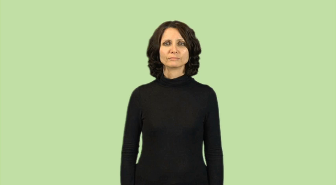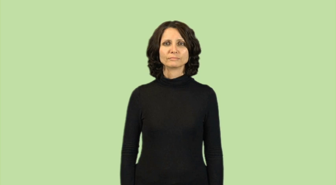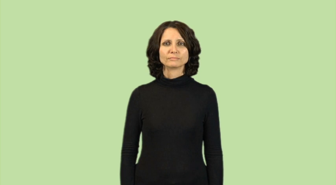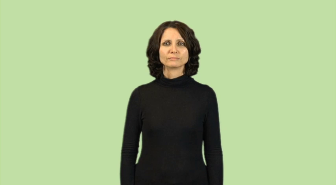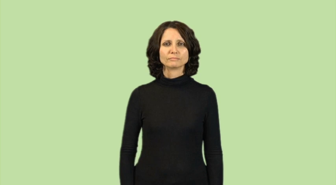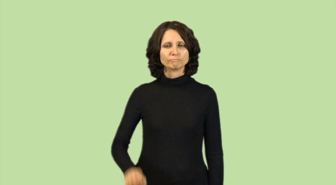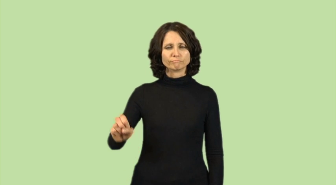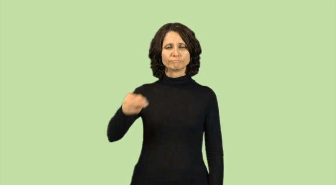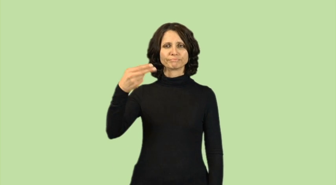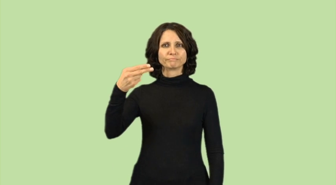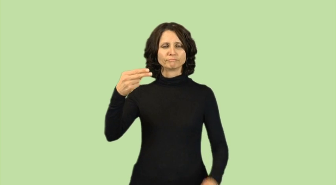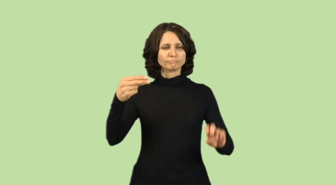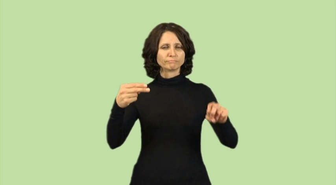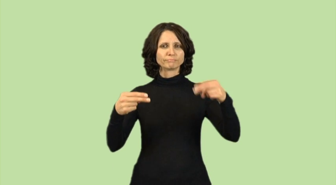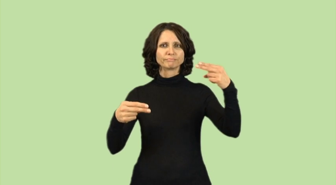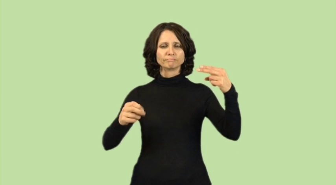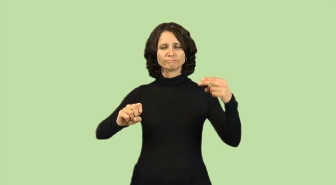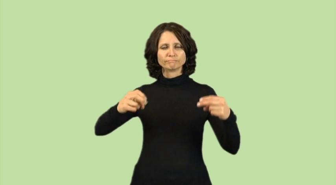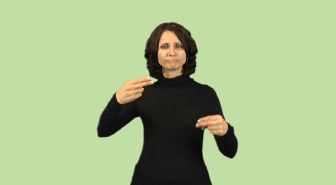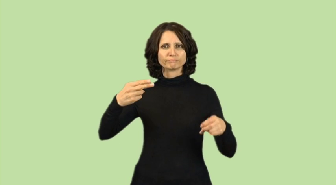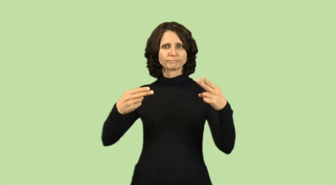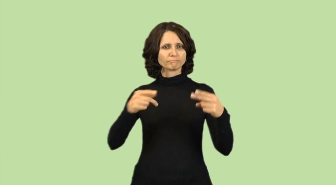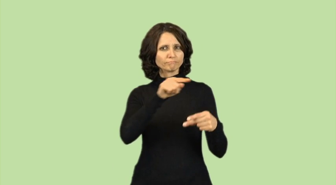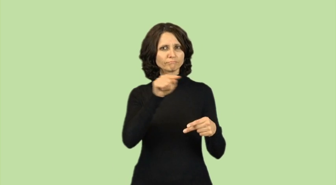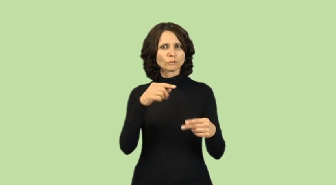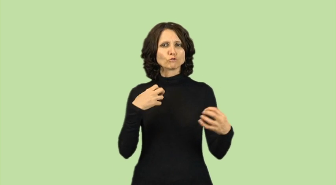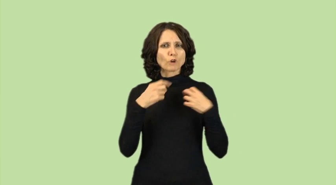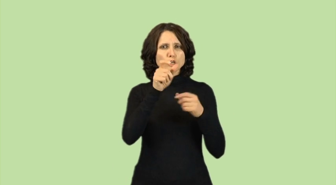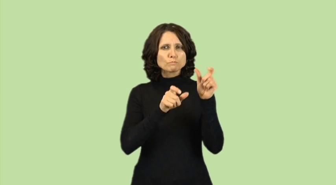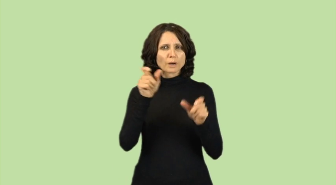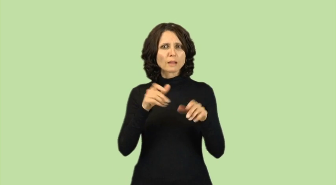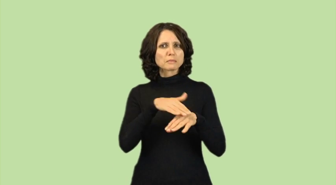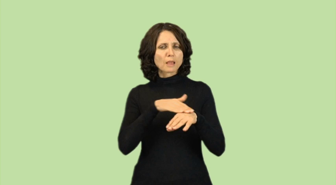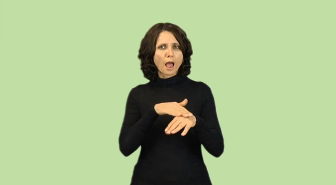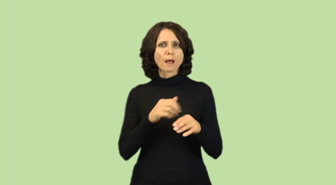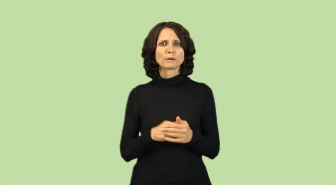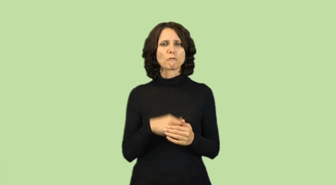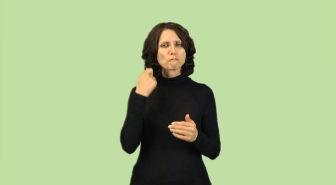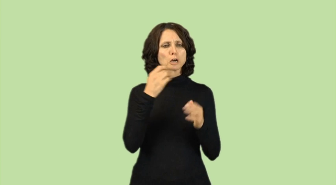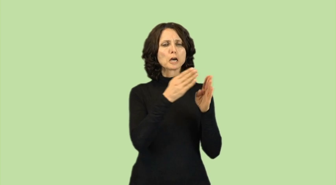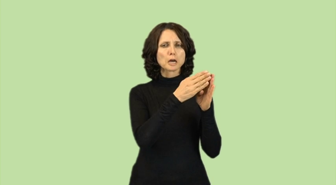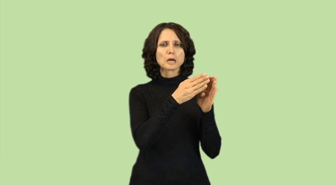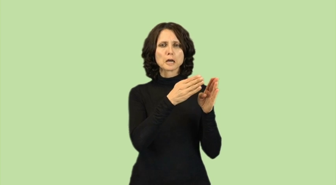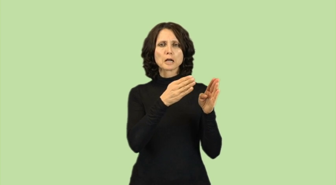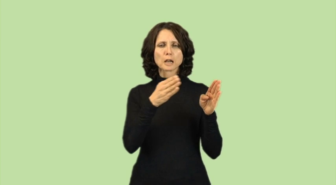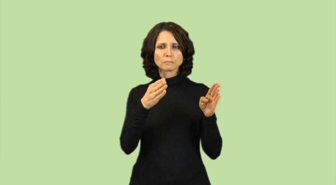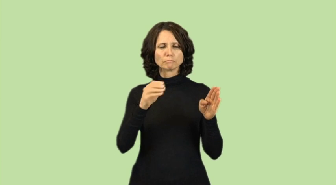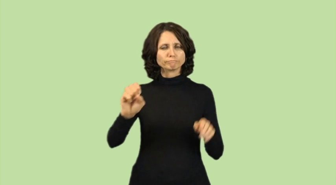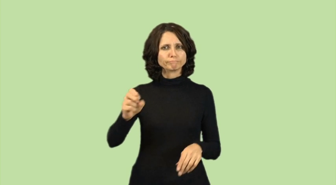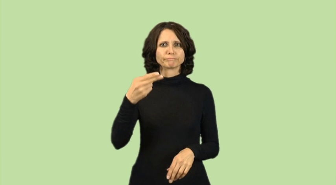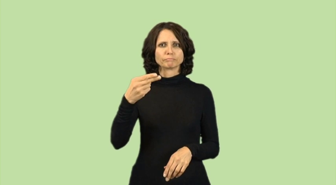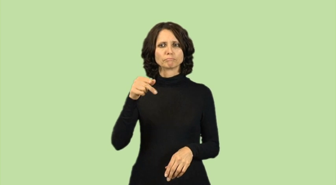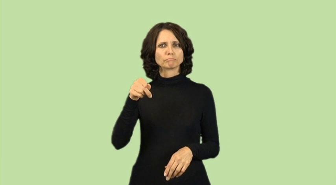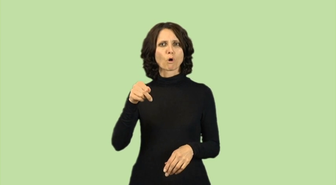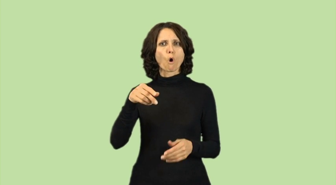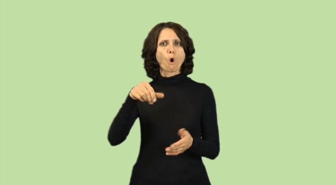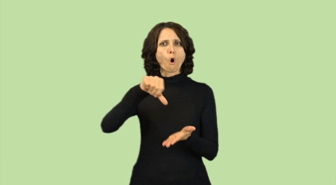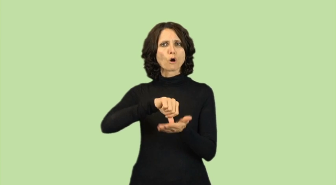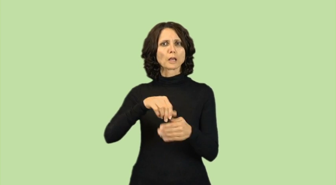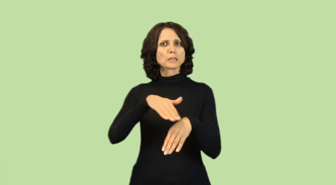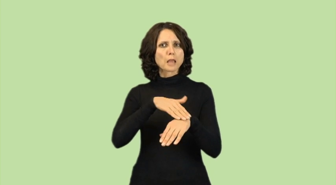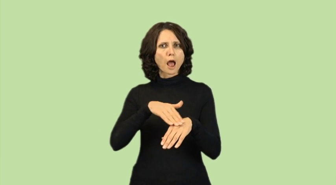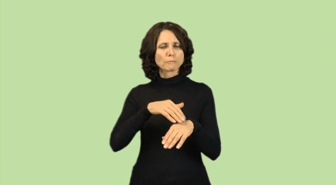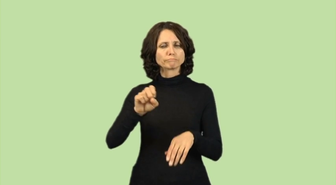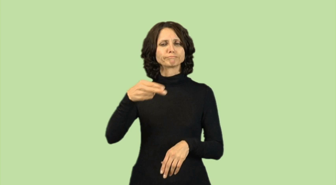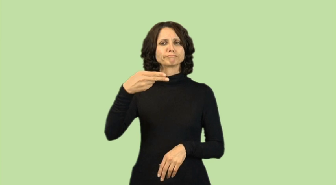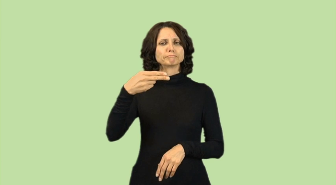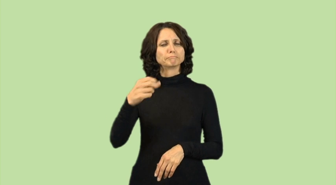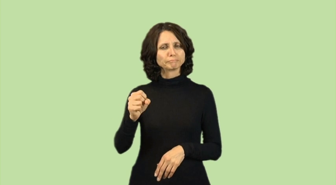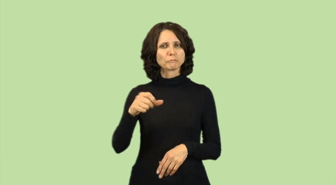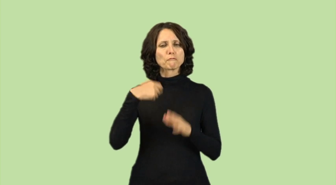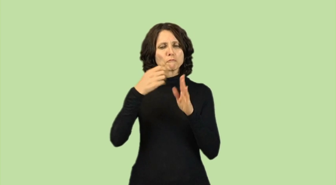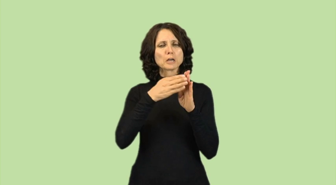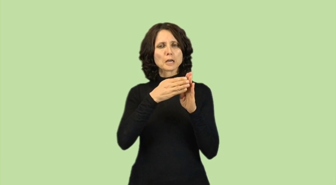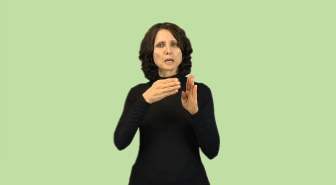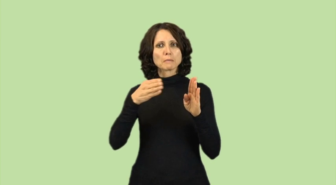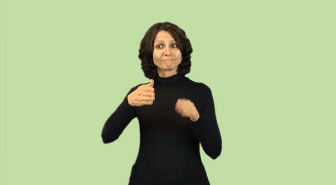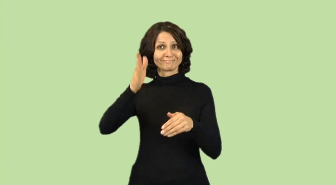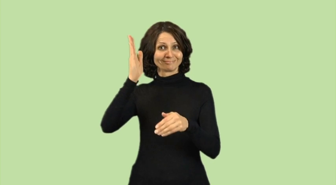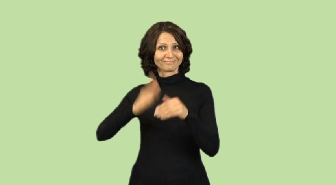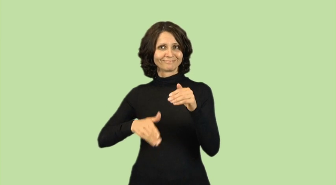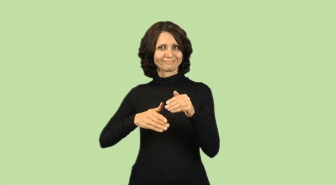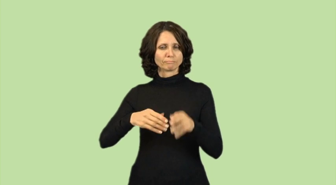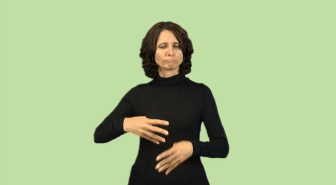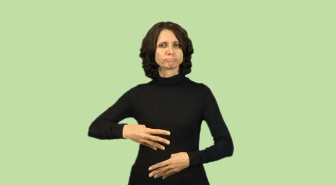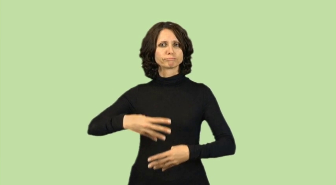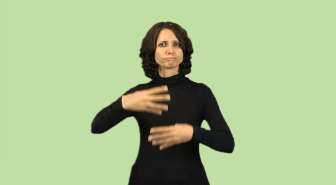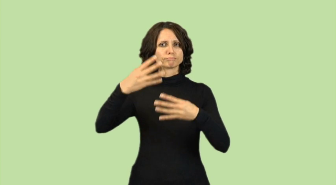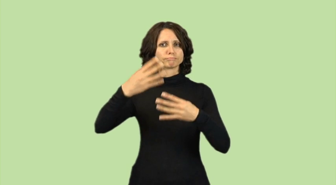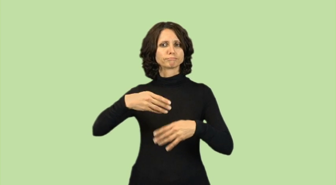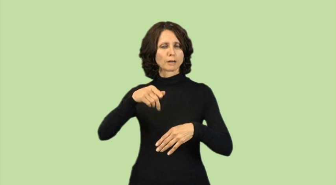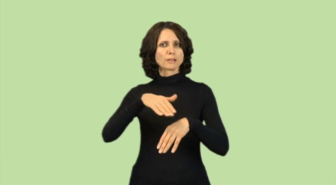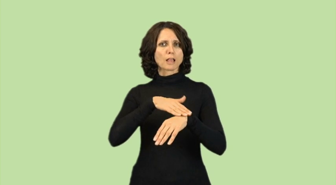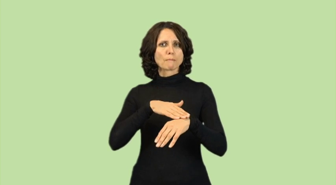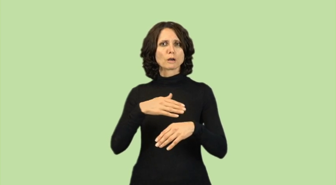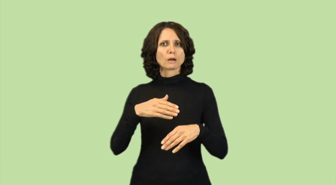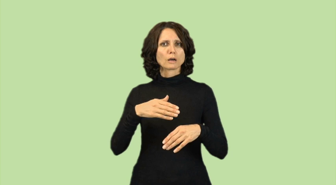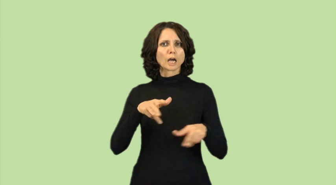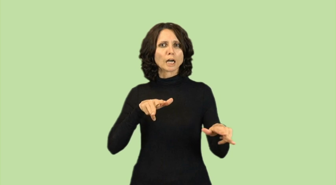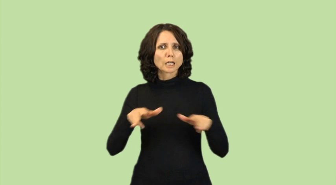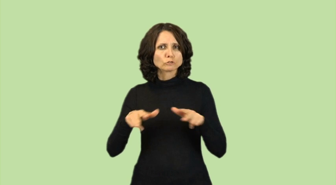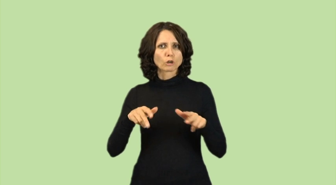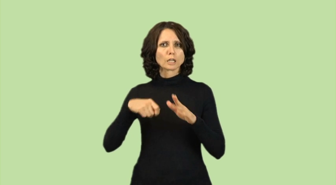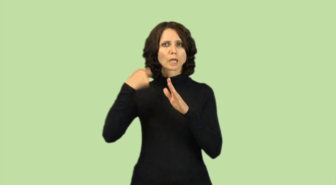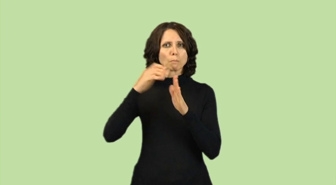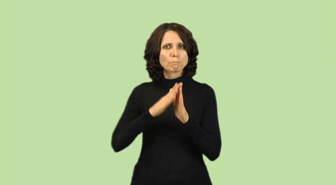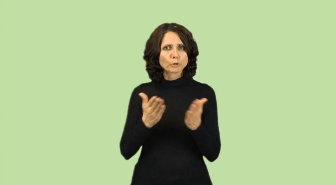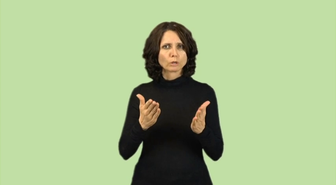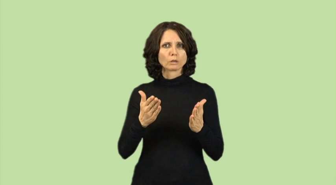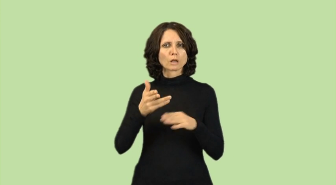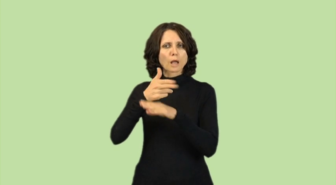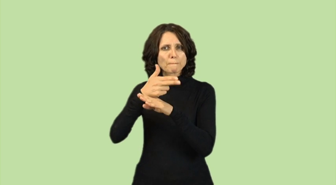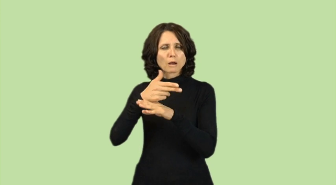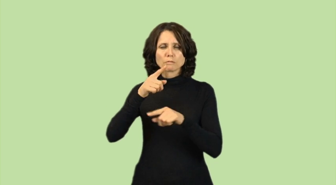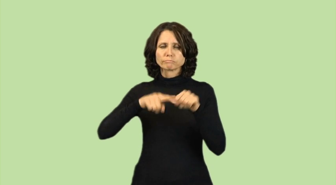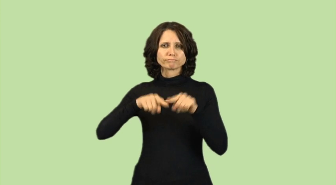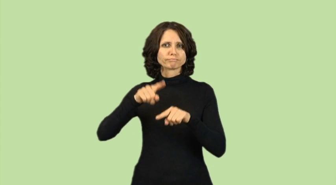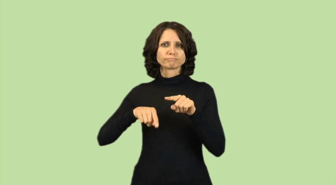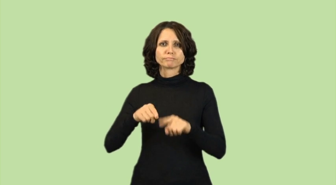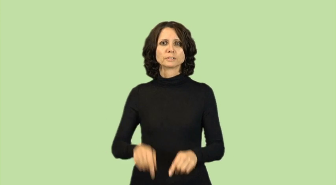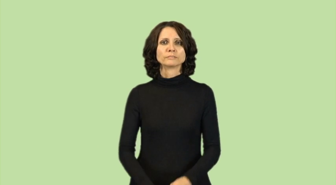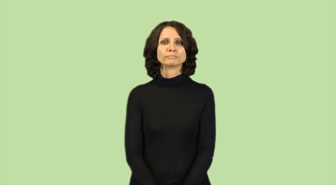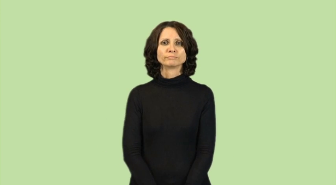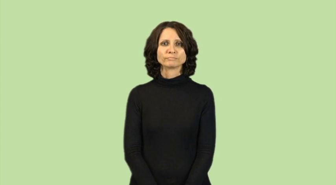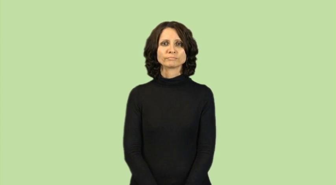Einblendung